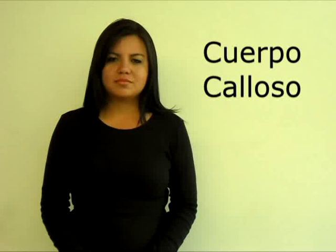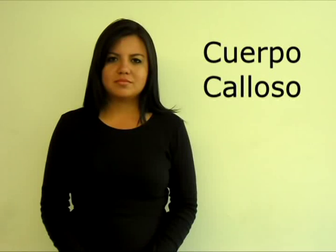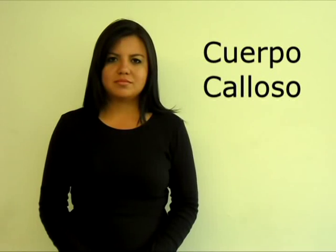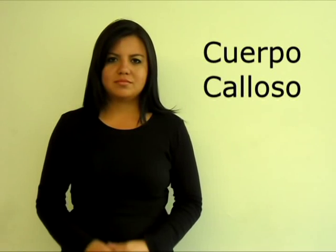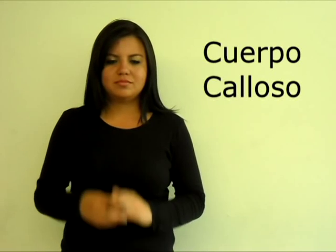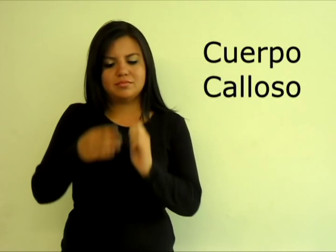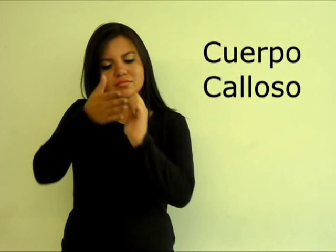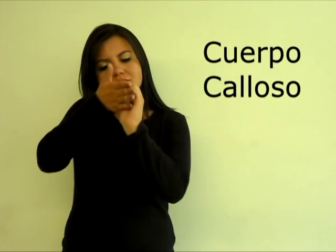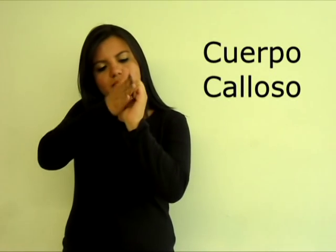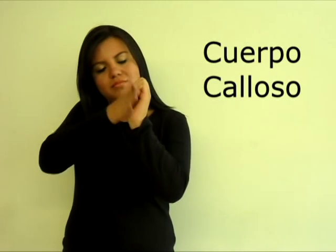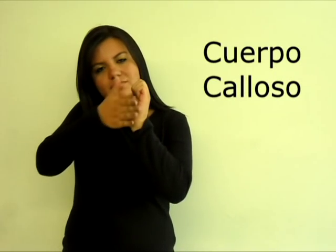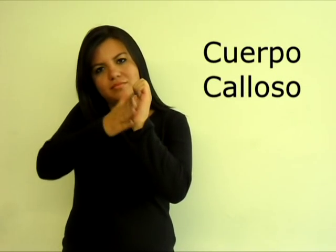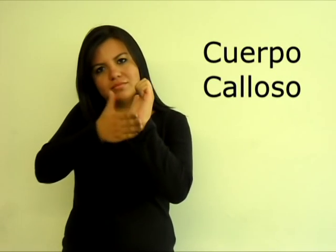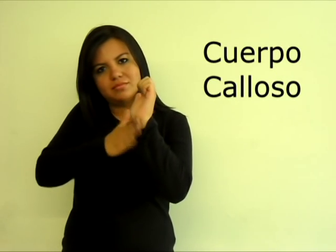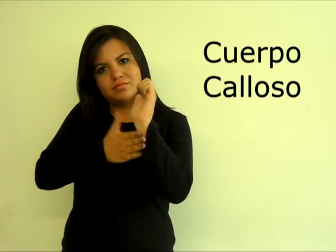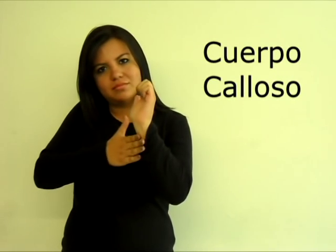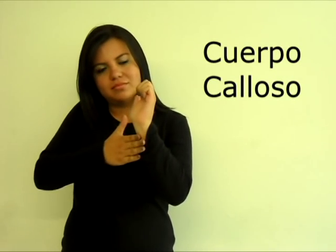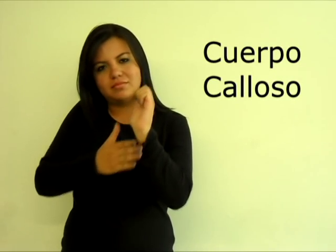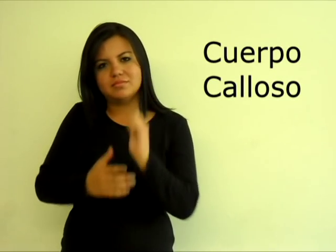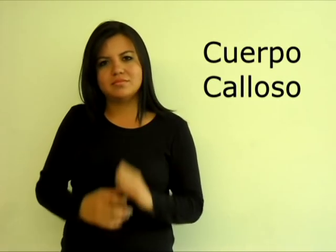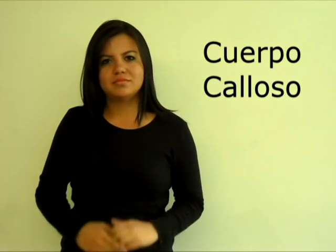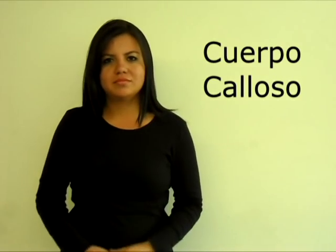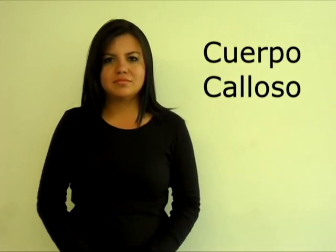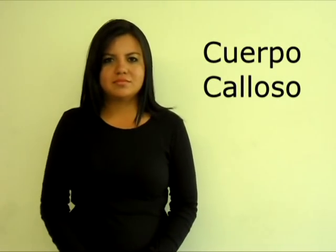Cuerpo Calloso